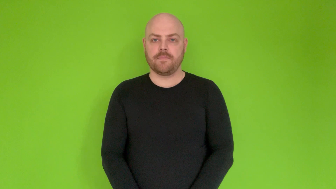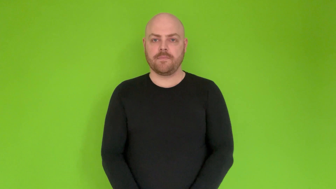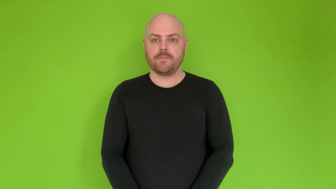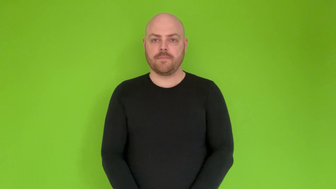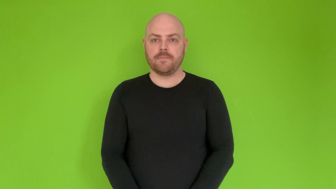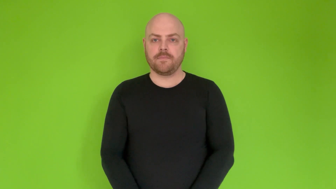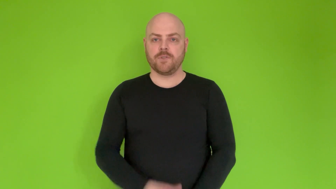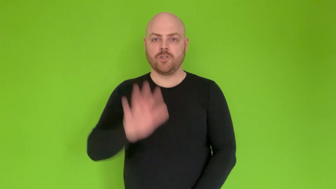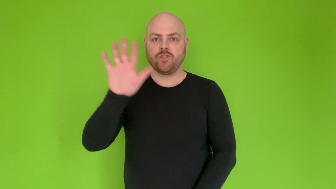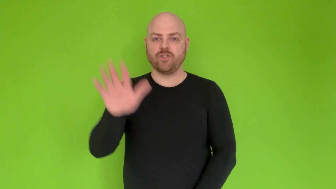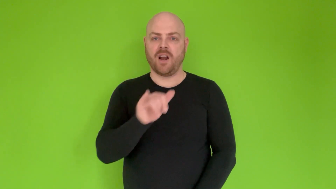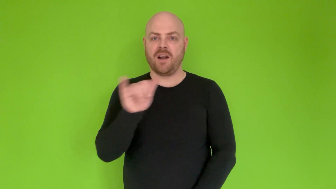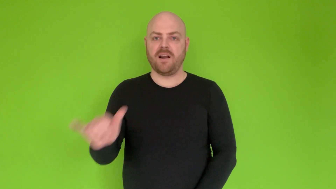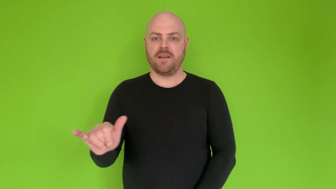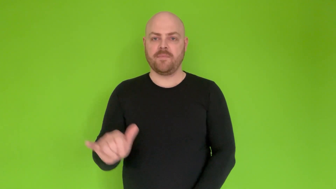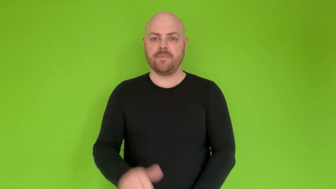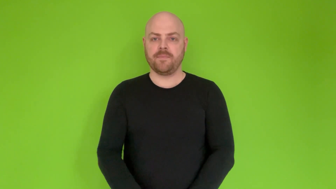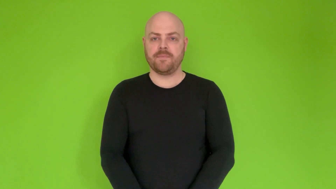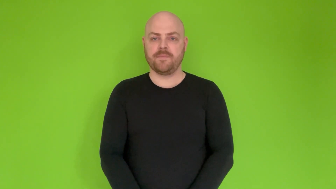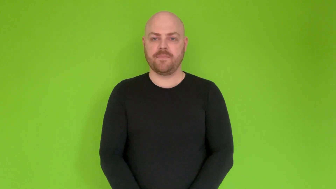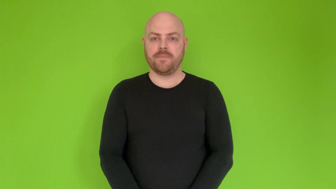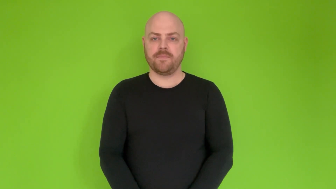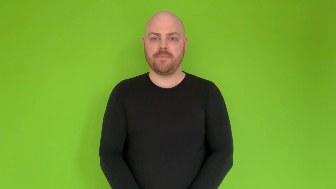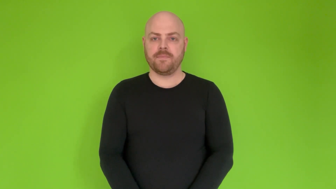Jalhay